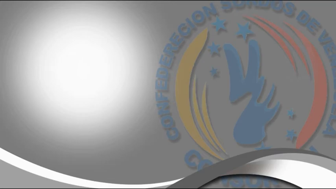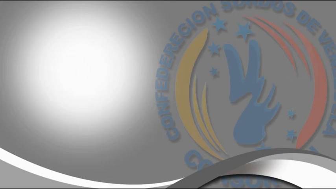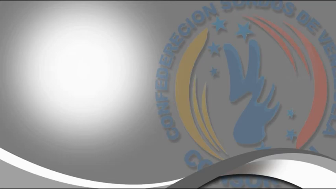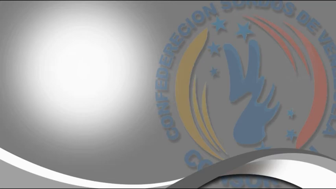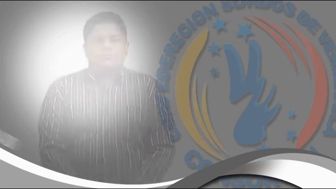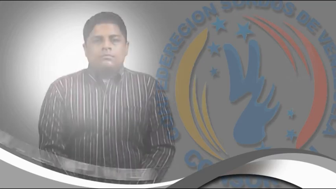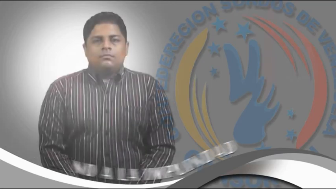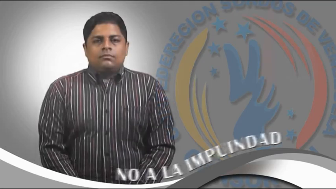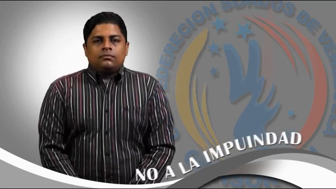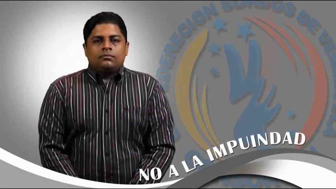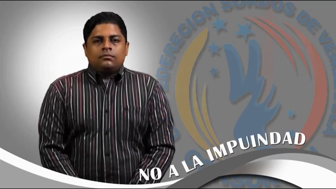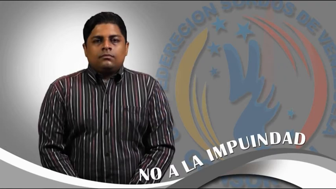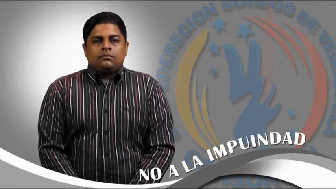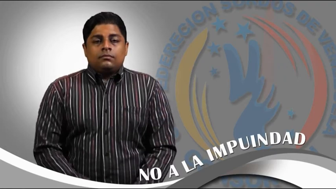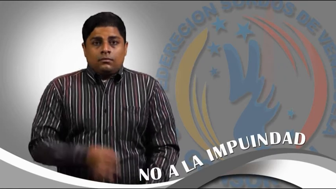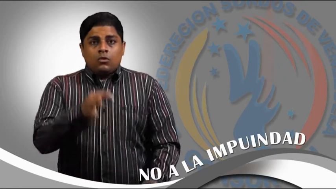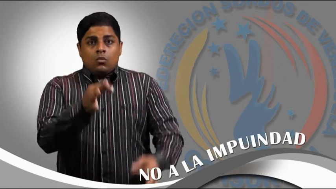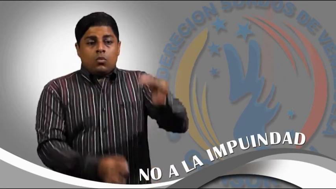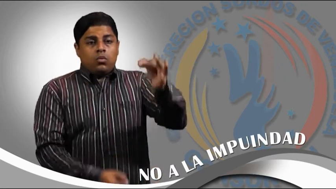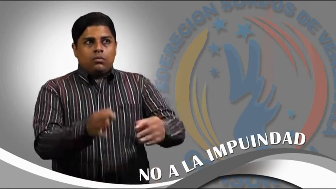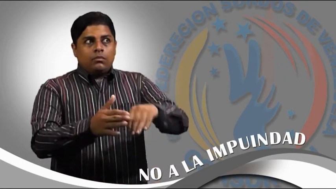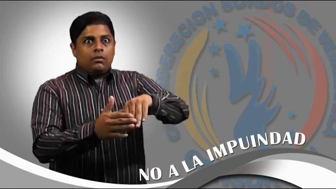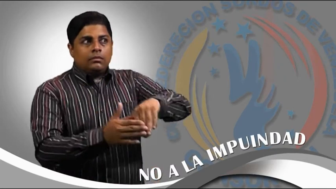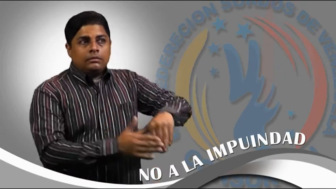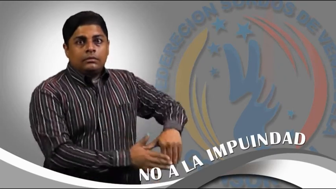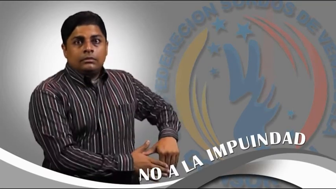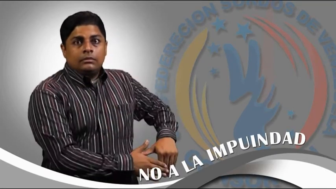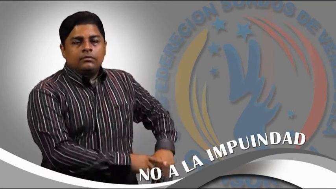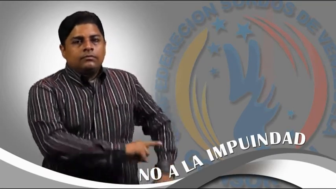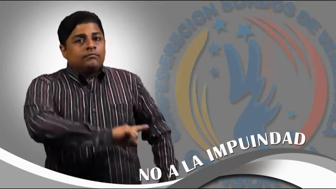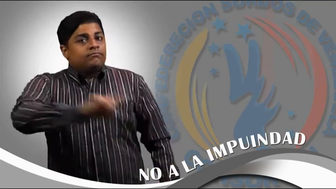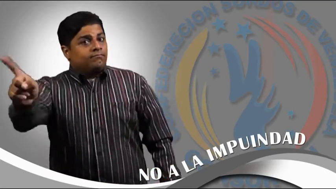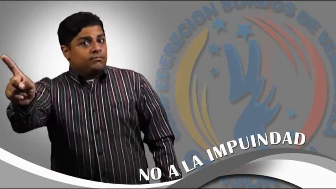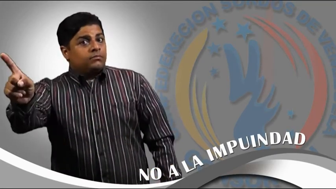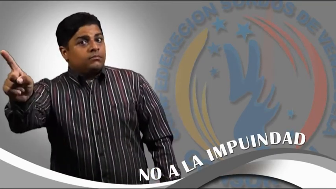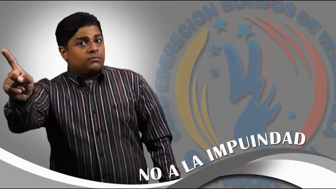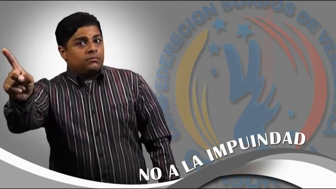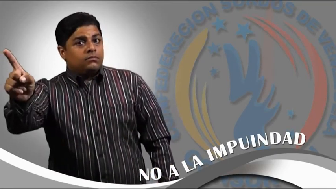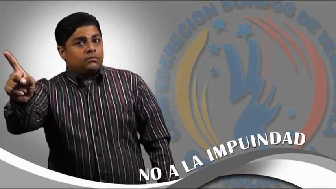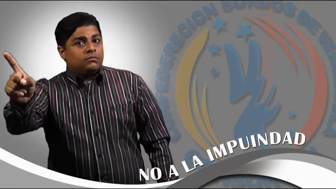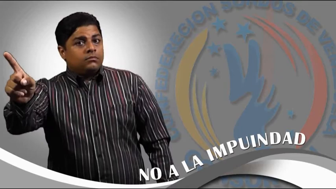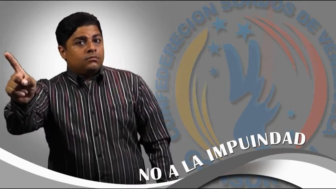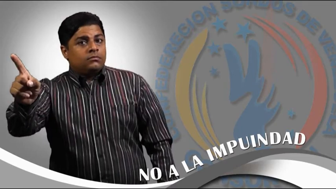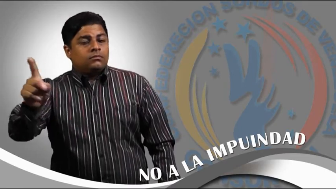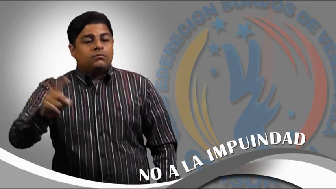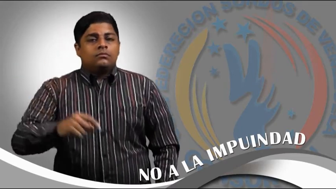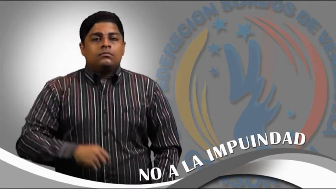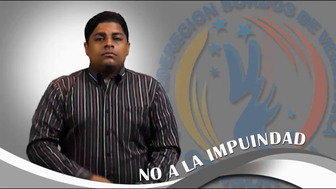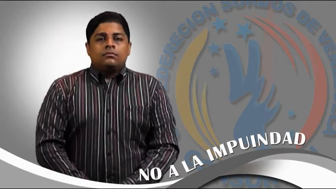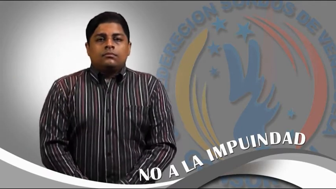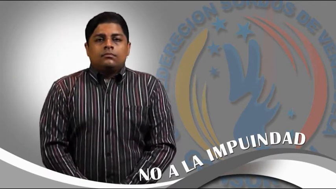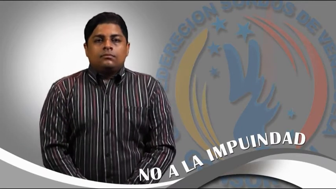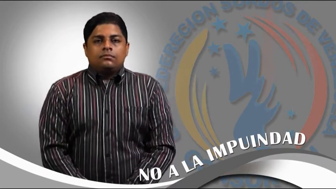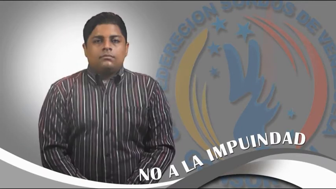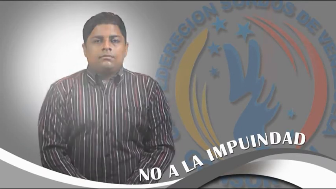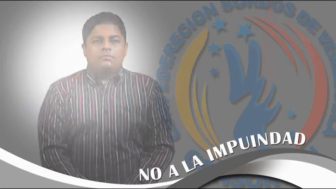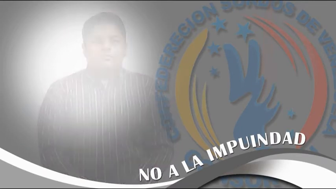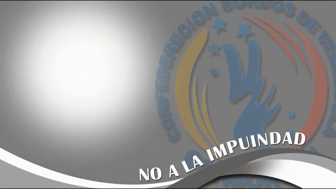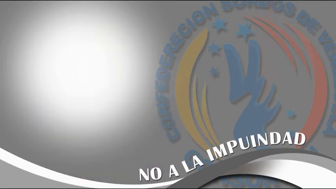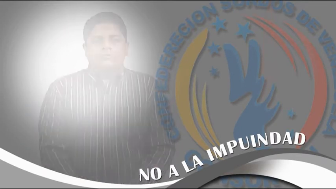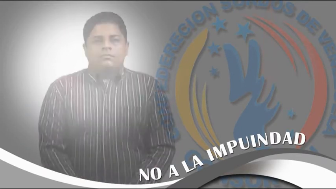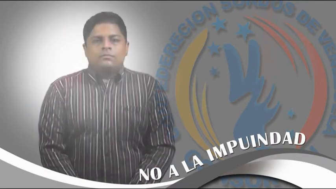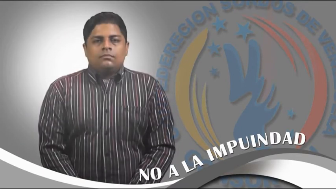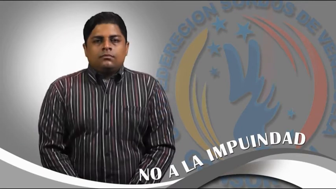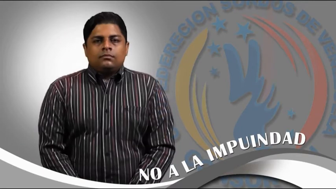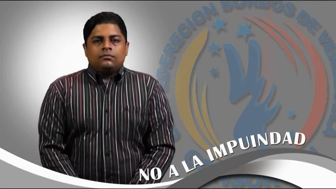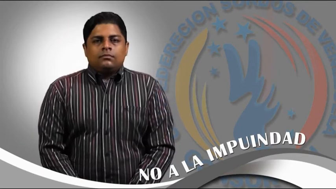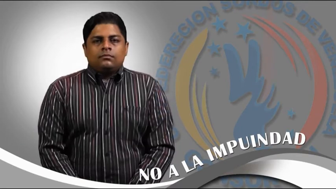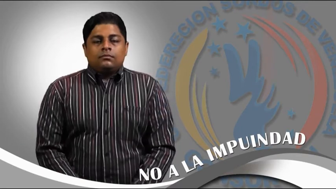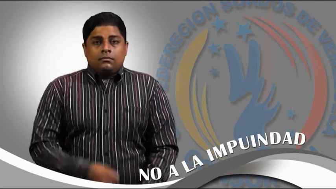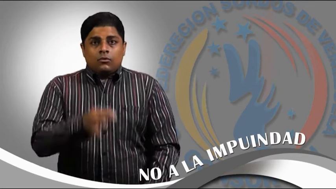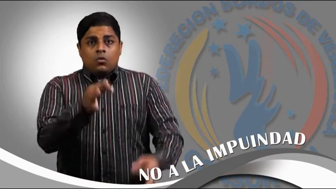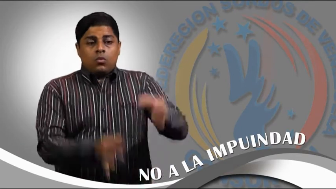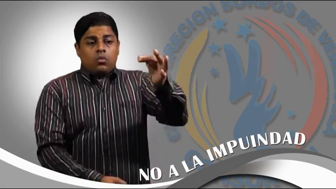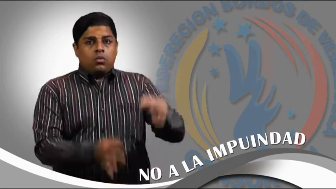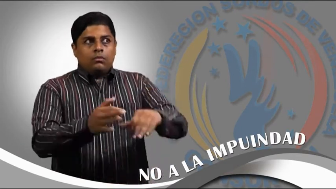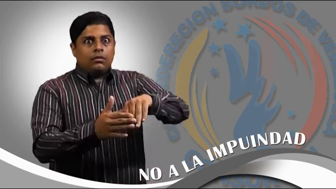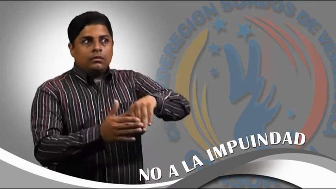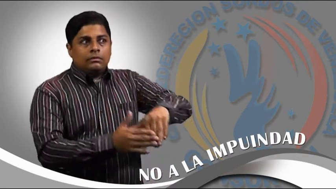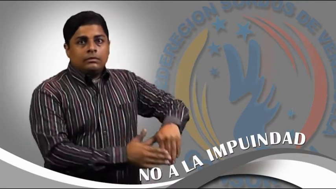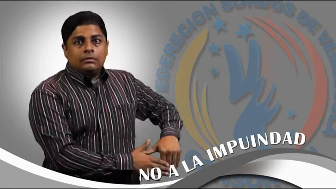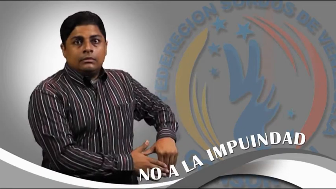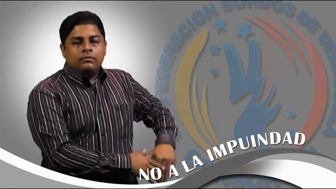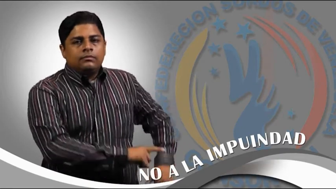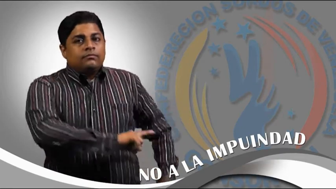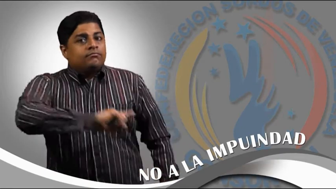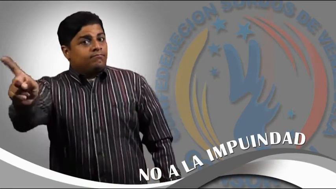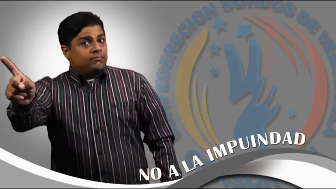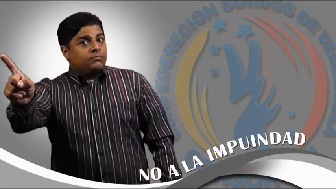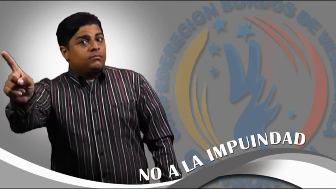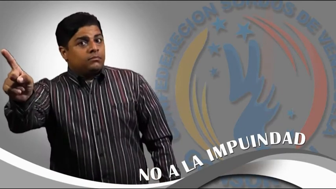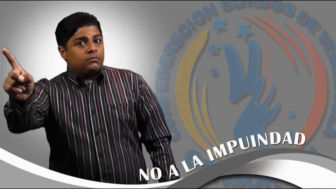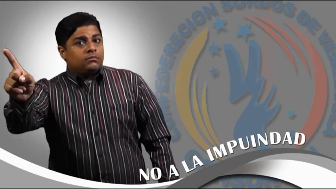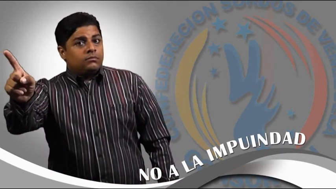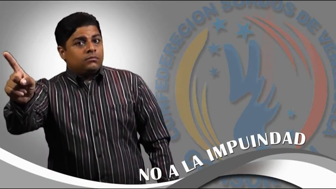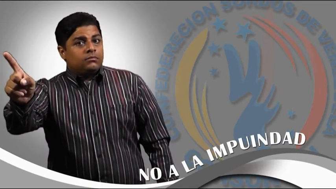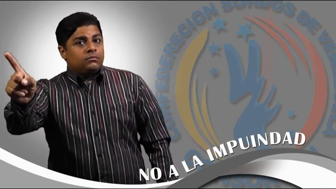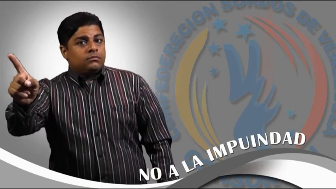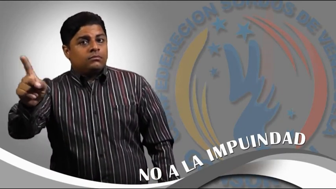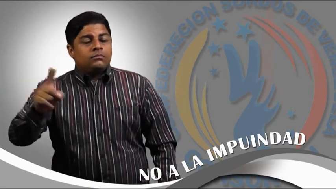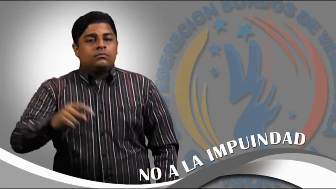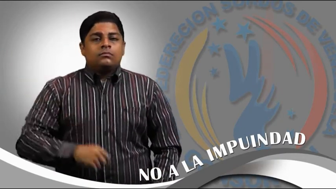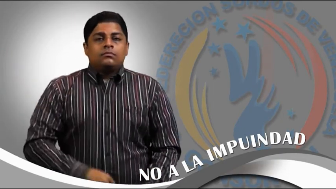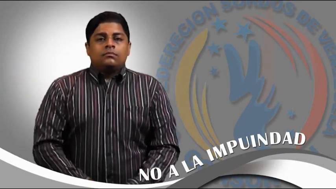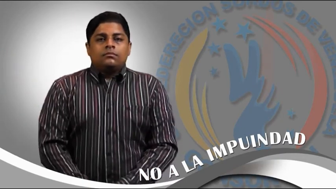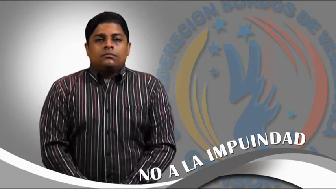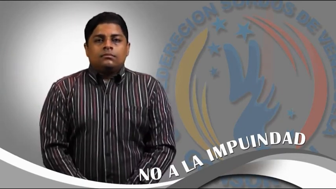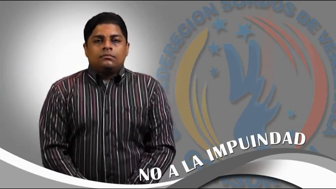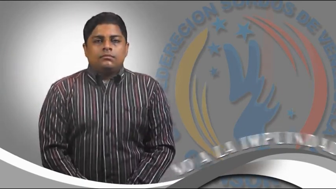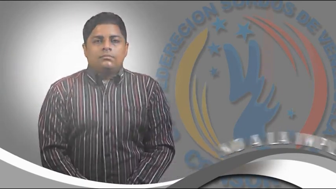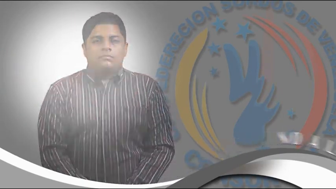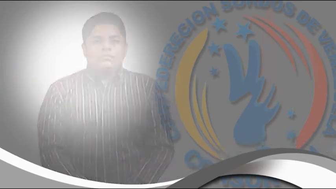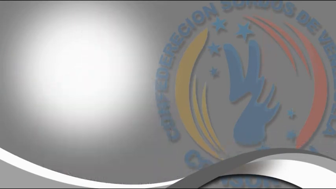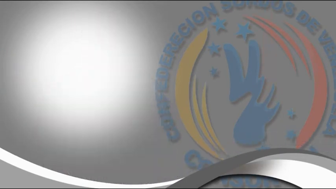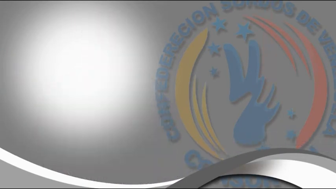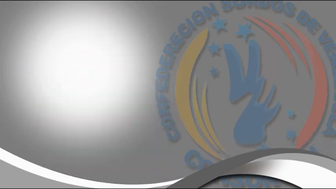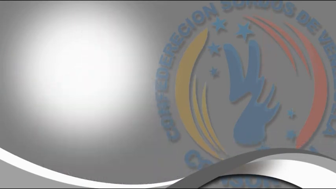no a la impunidad